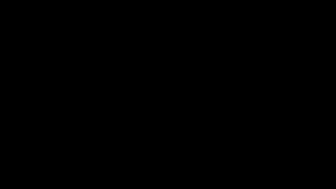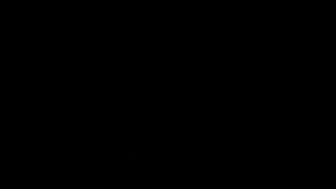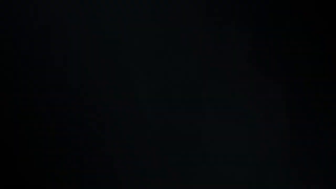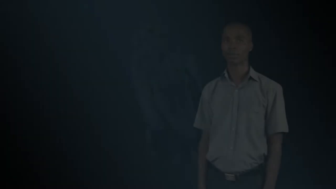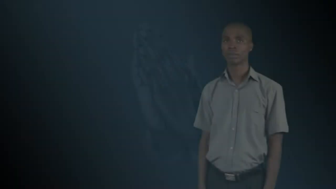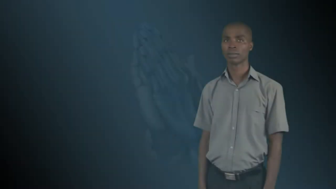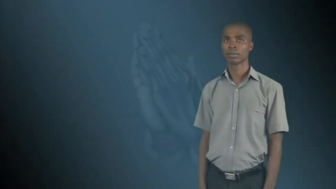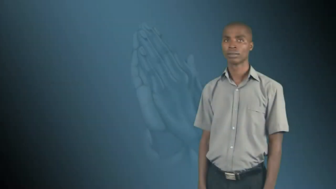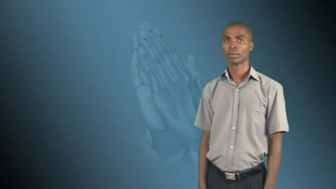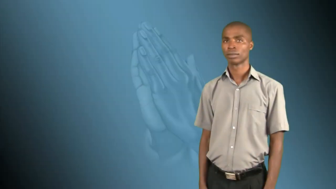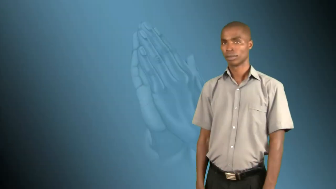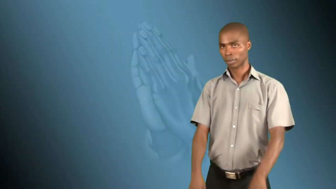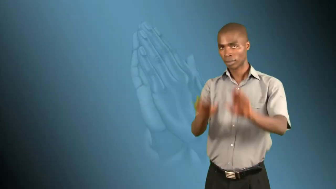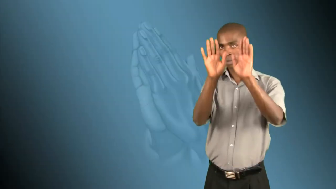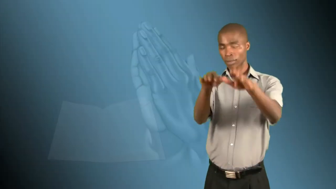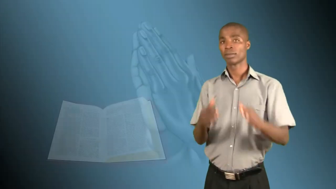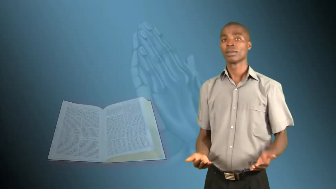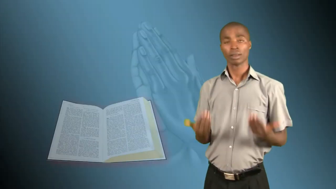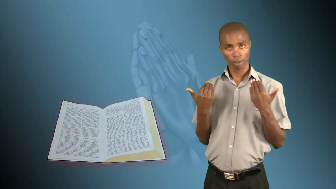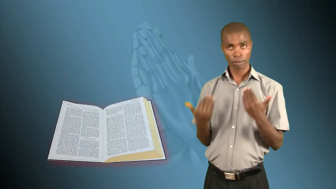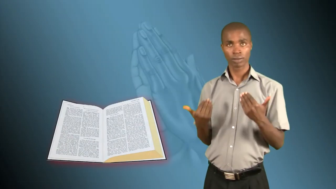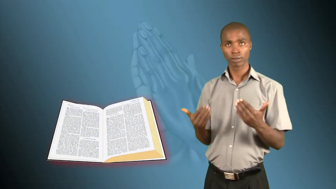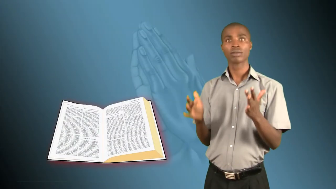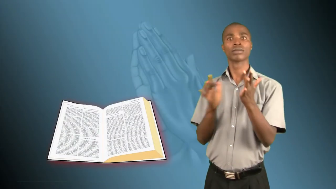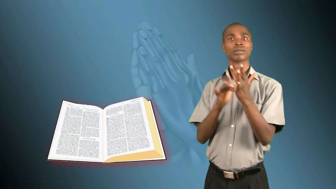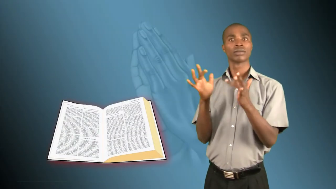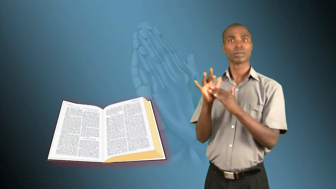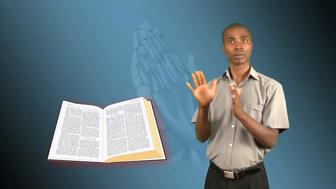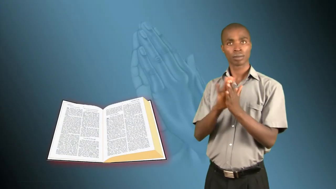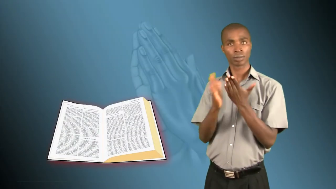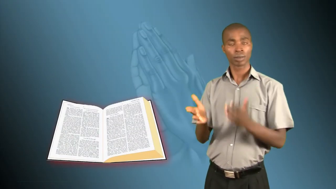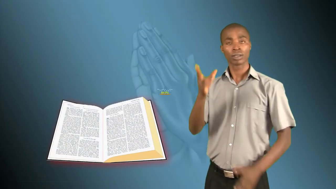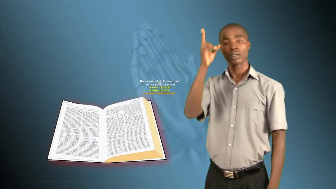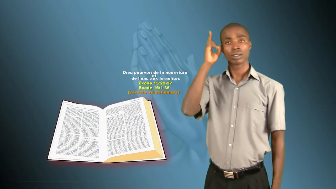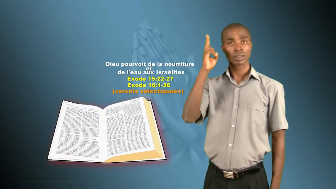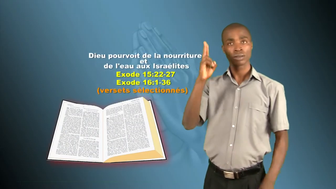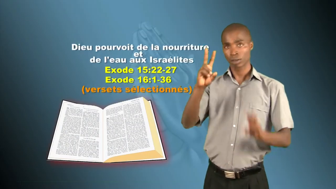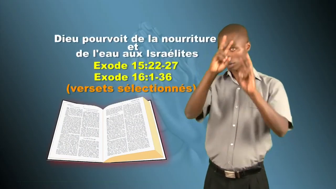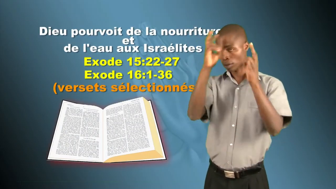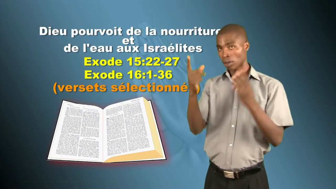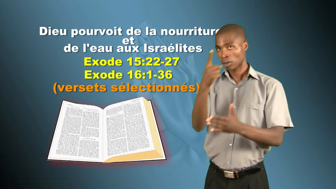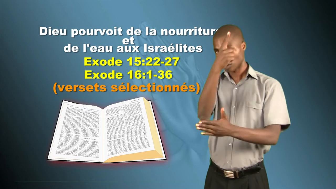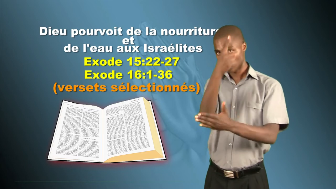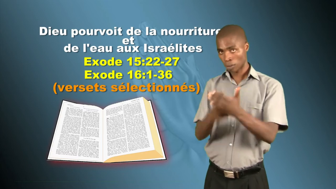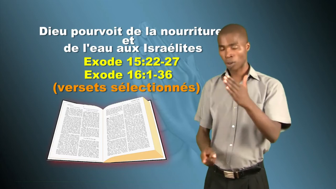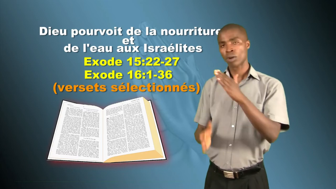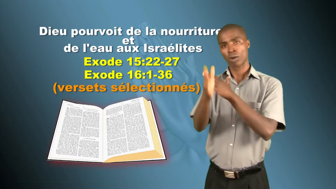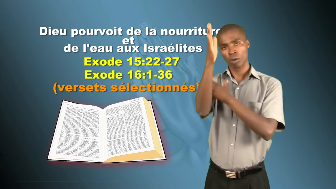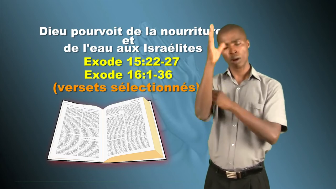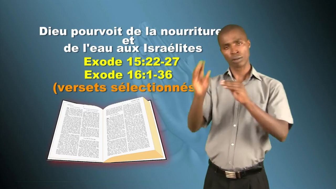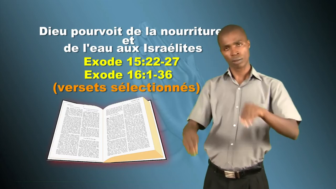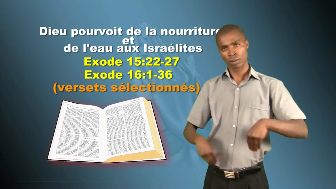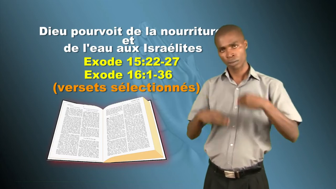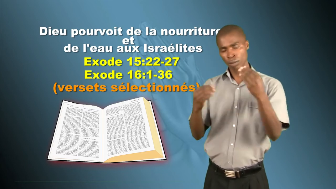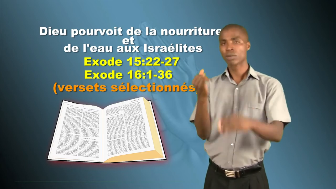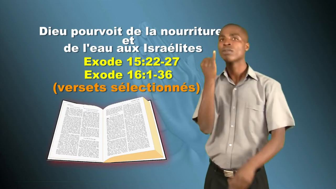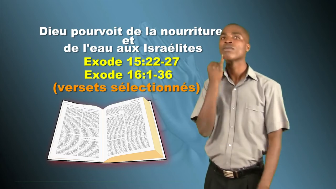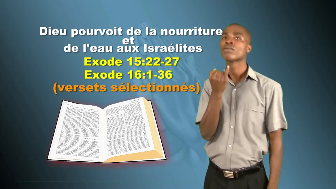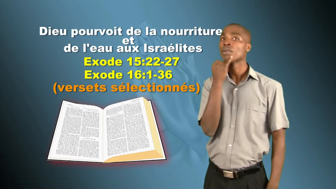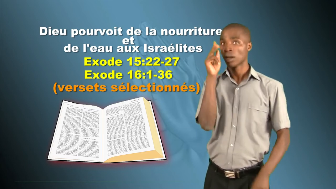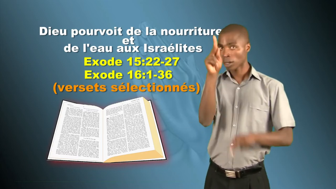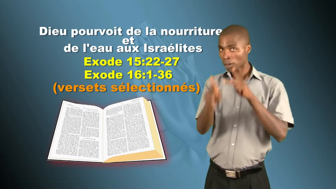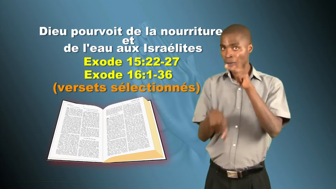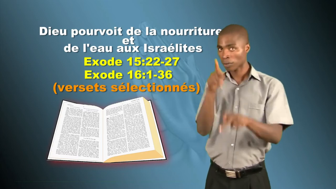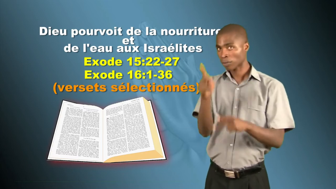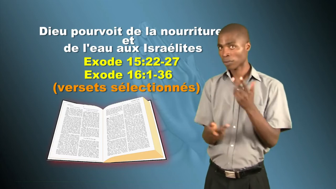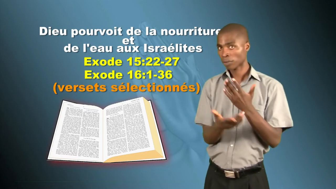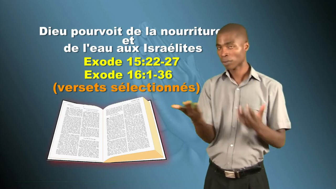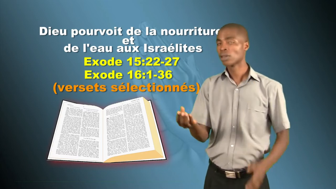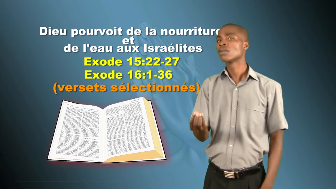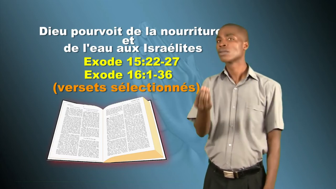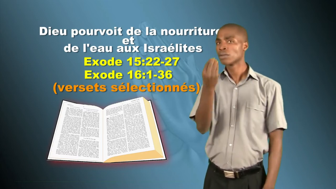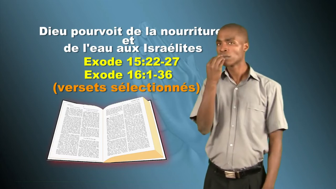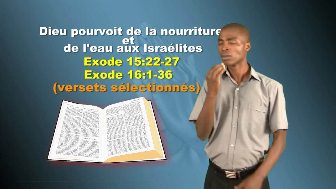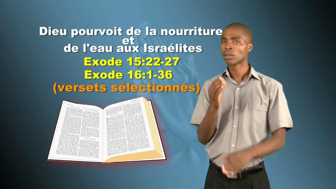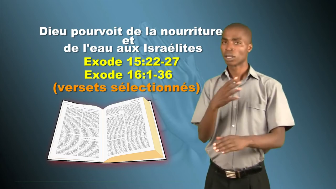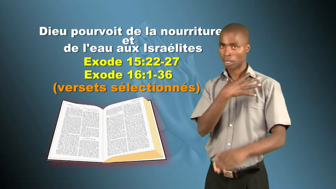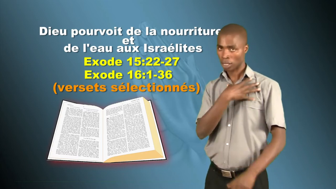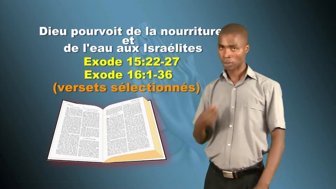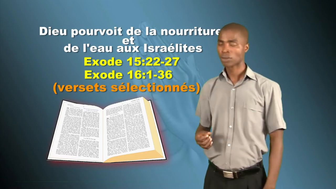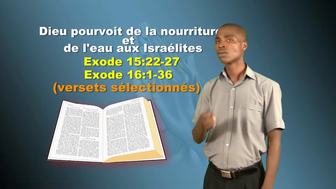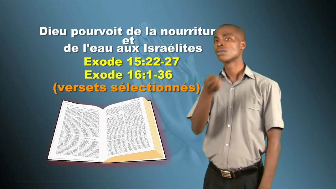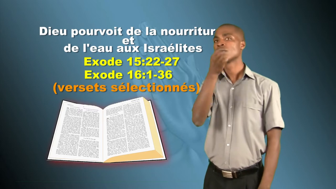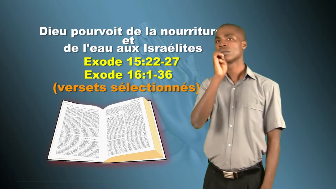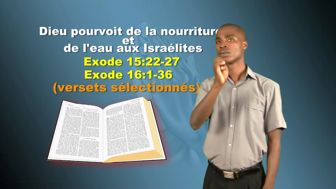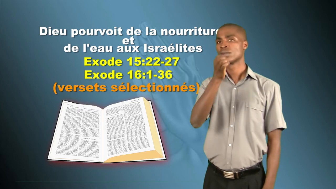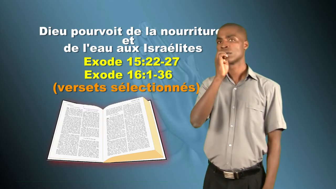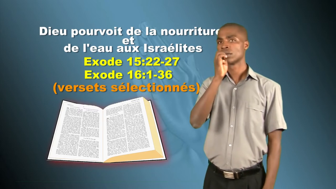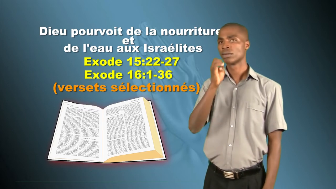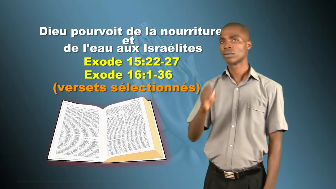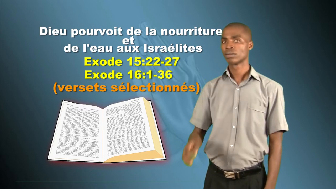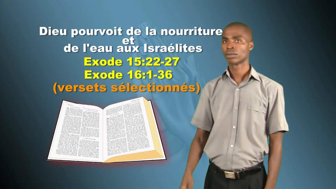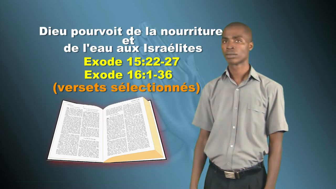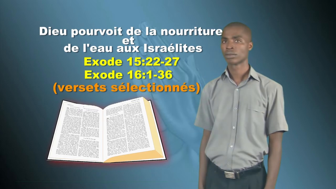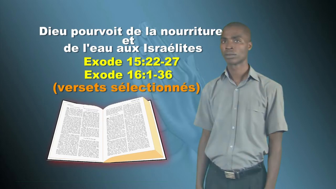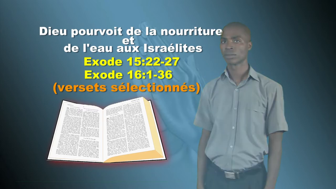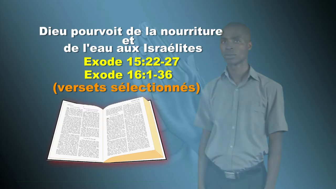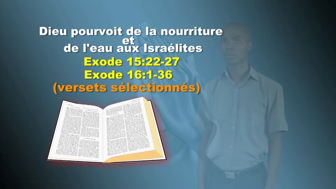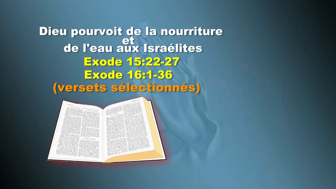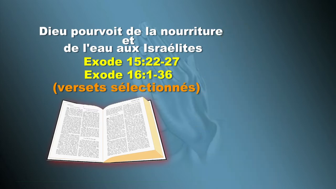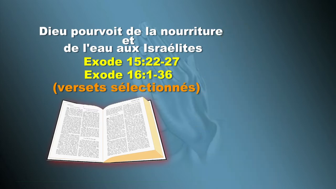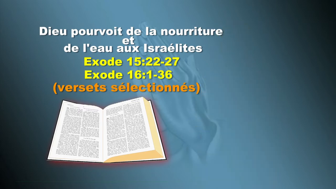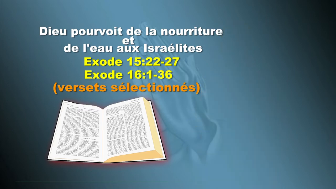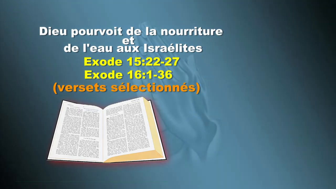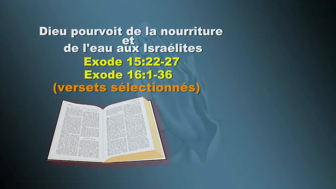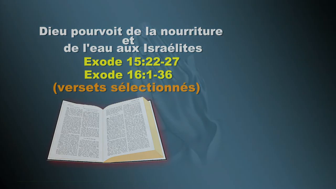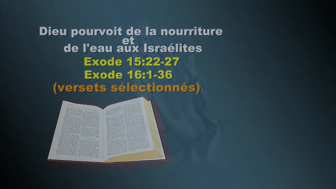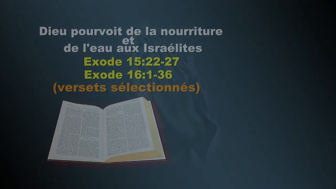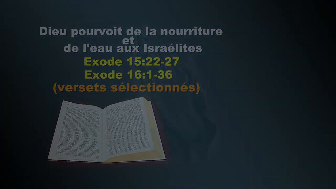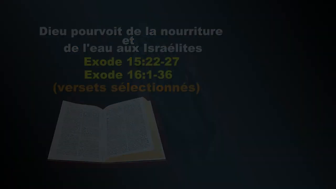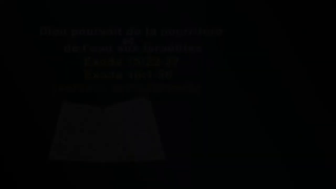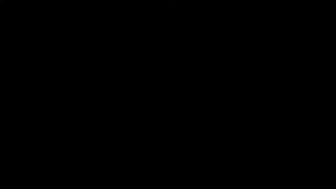Dieu pourvoit de la nourriture et de l'eau aux Israélites